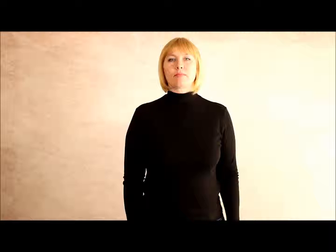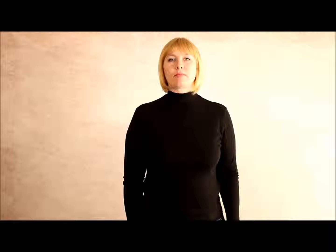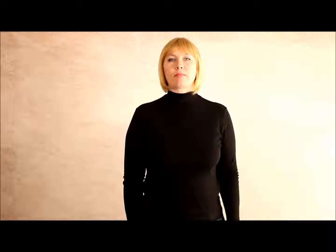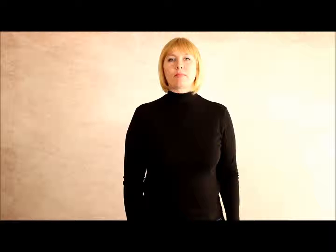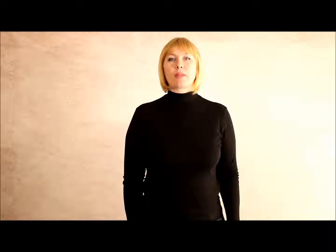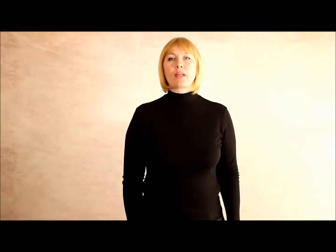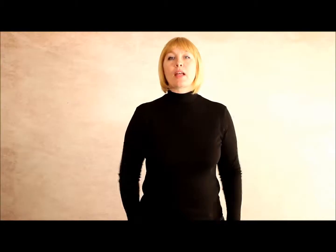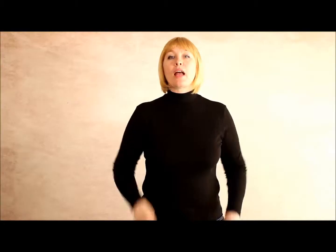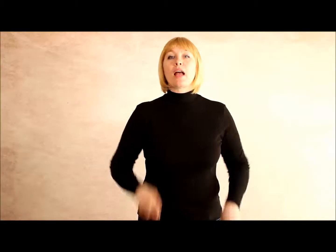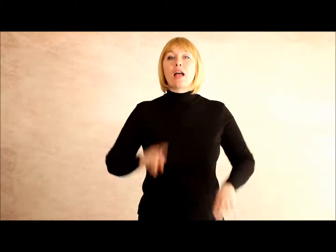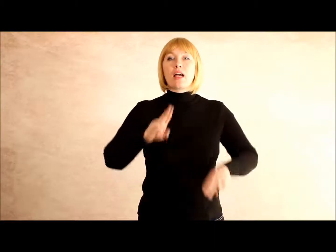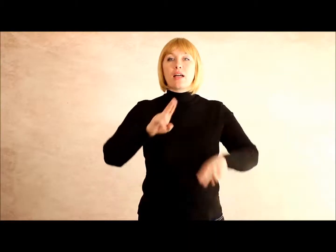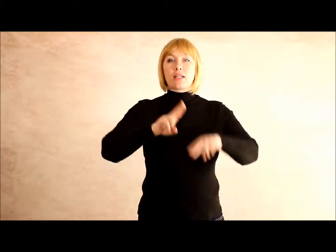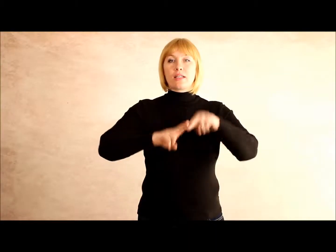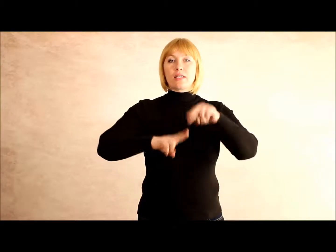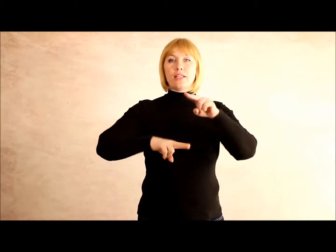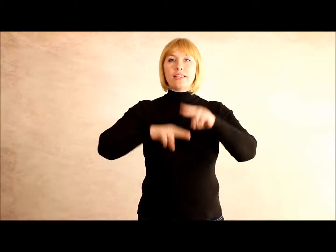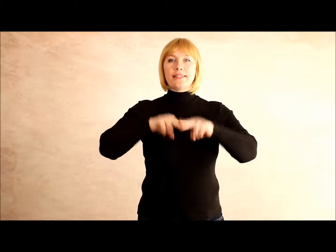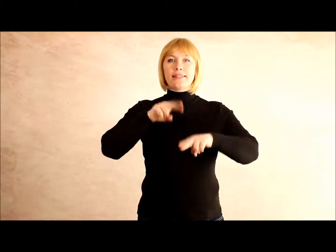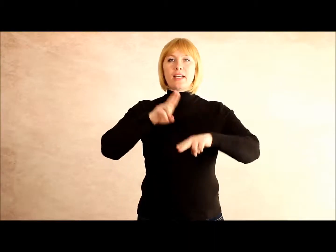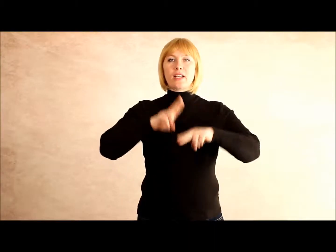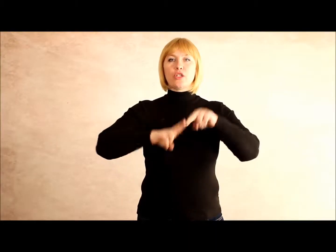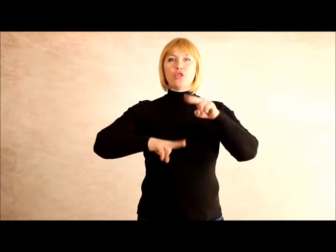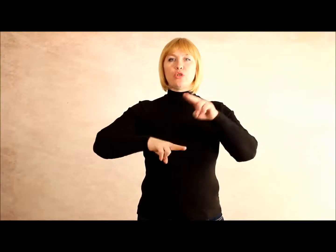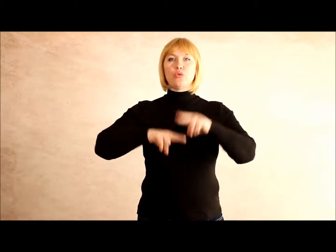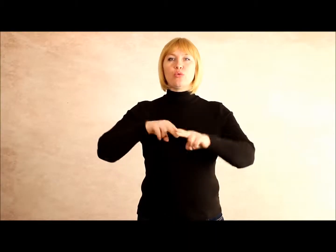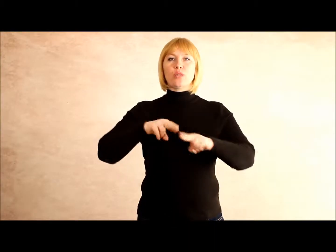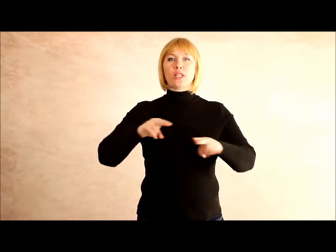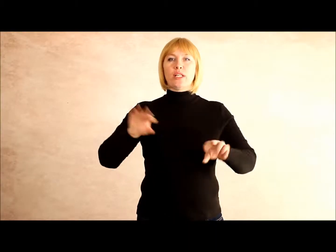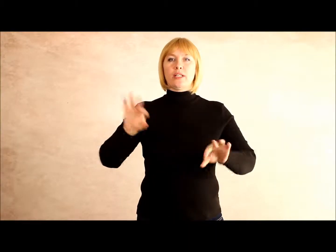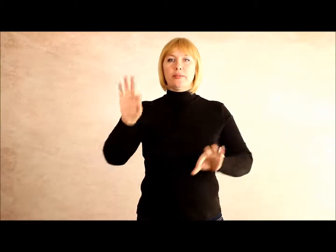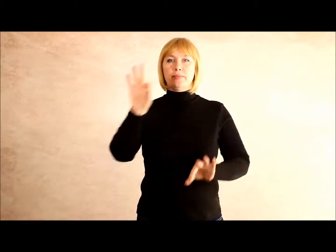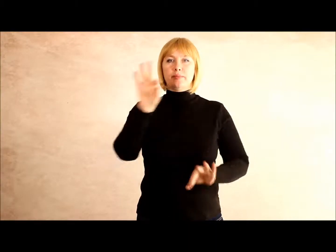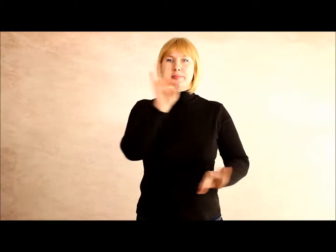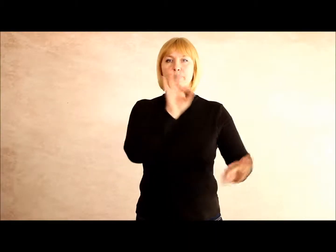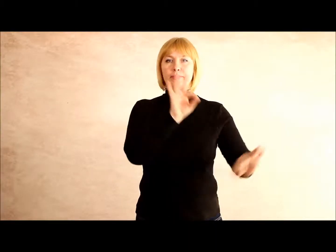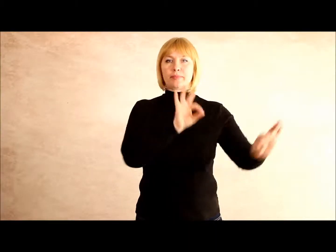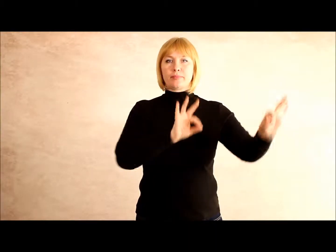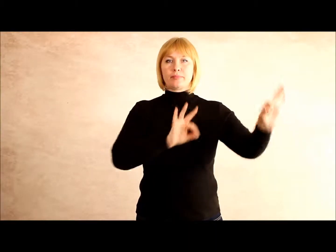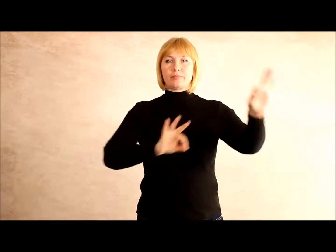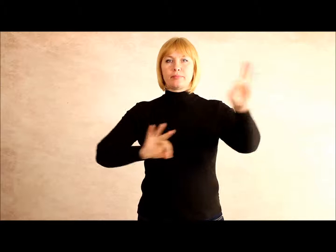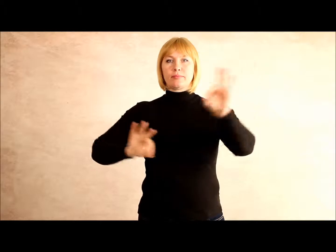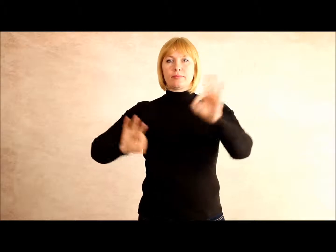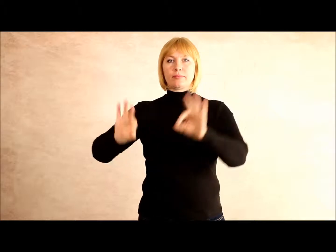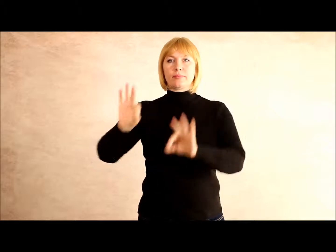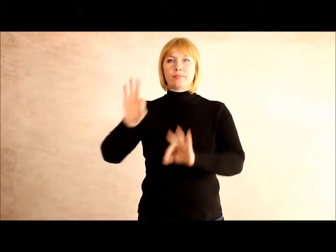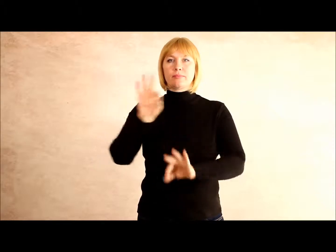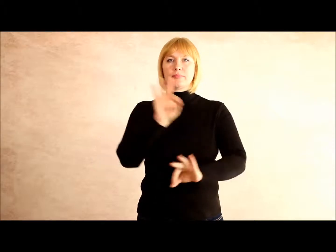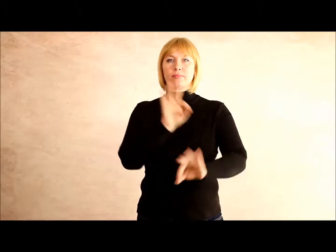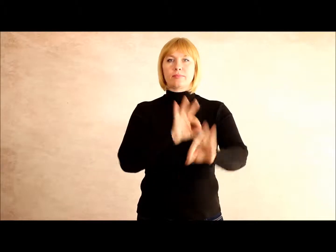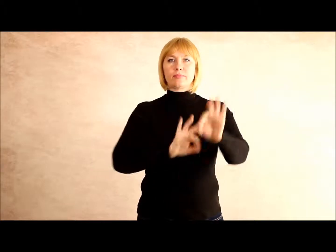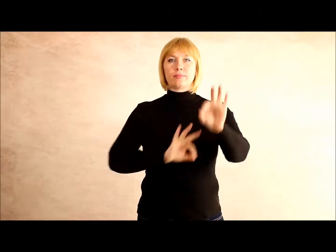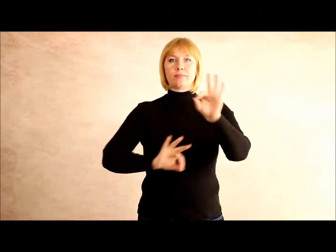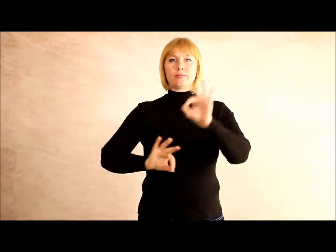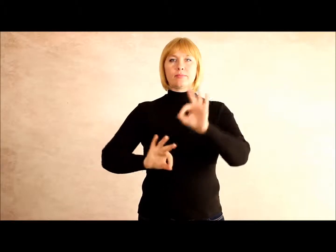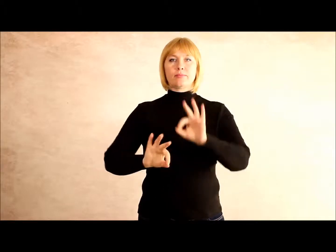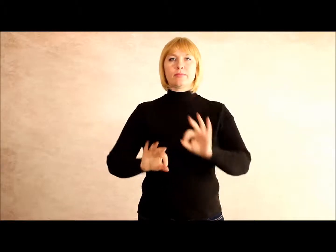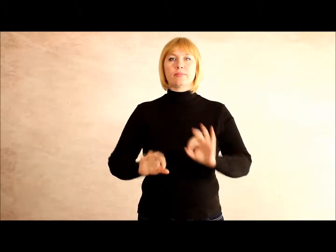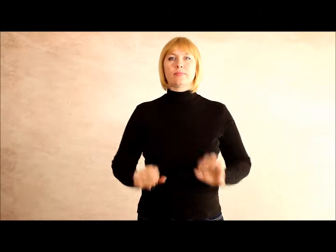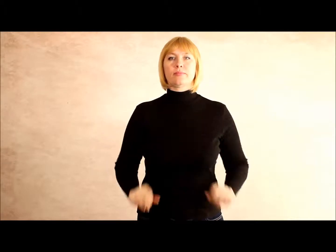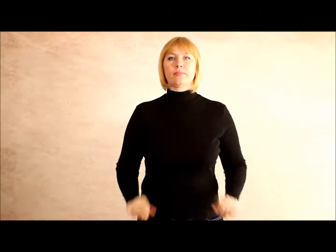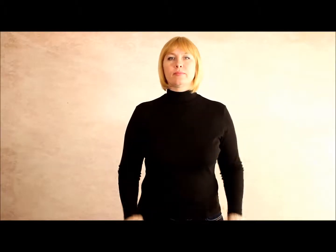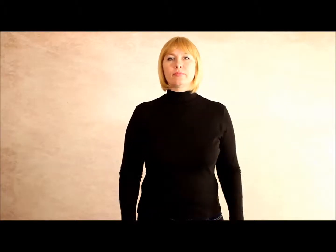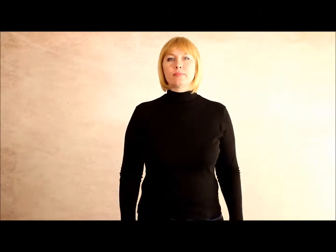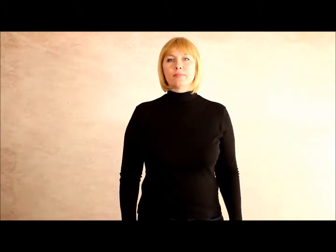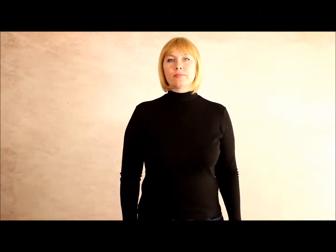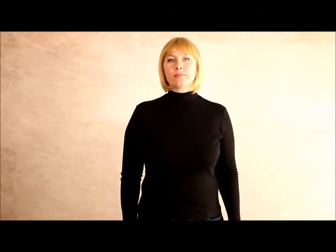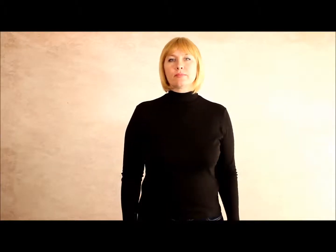Arhitectură